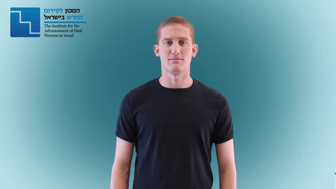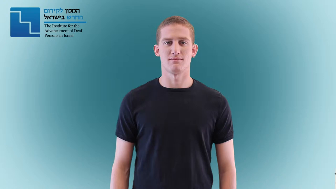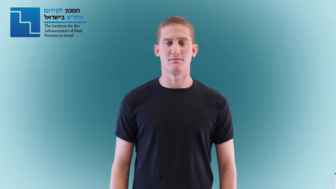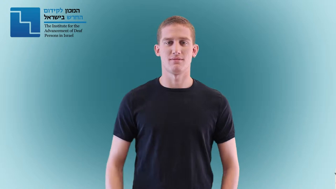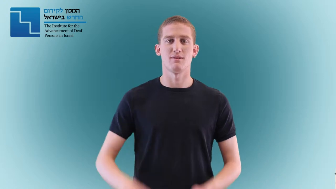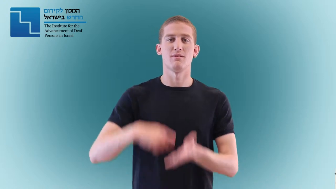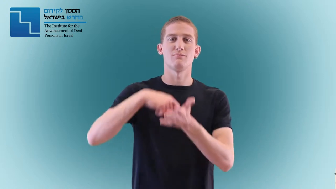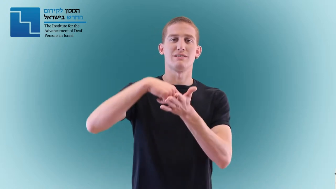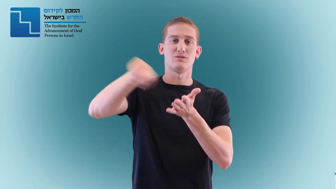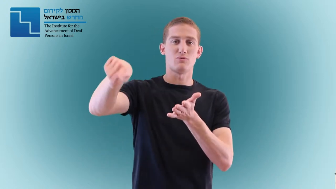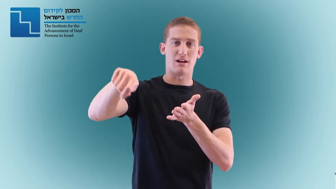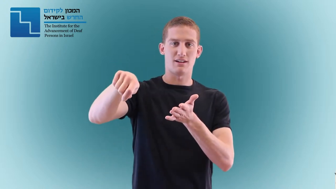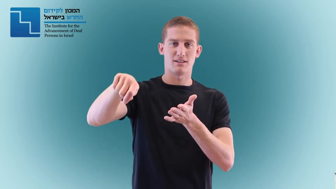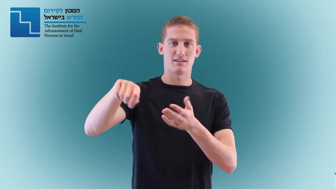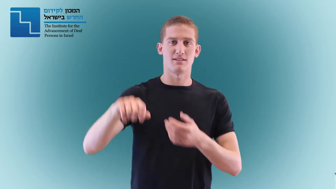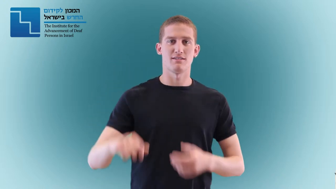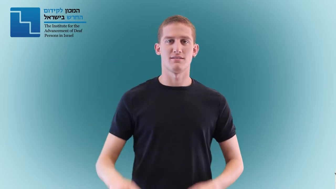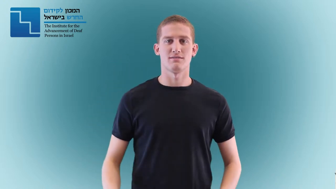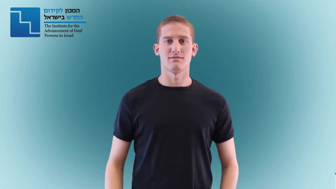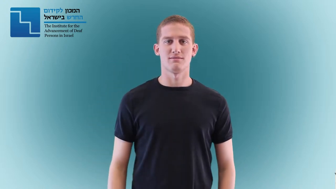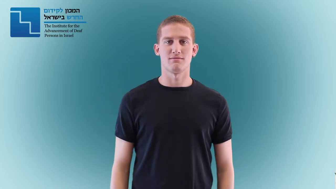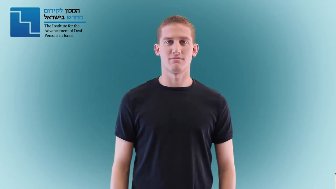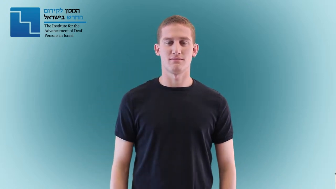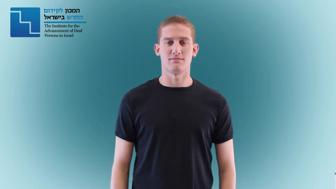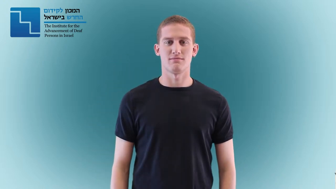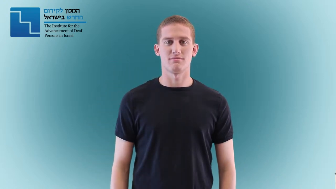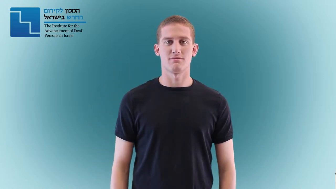מזומן